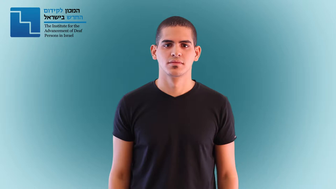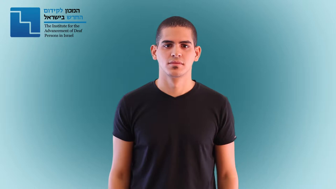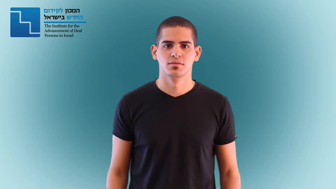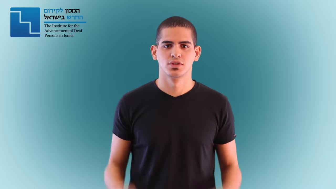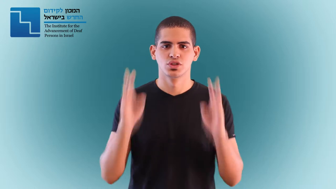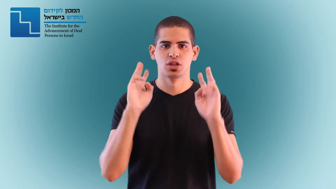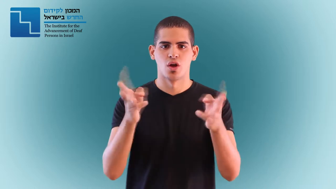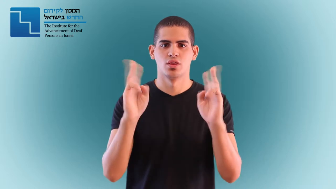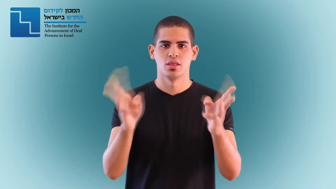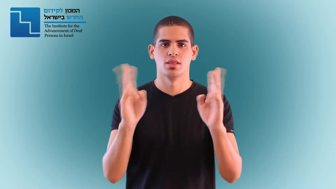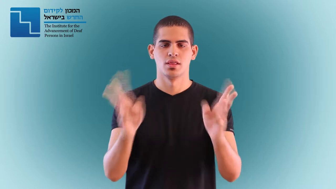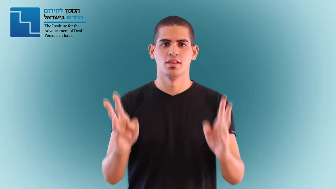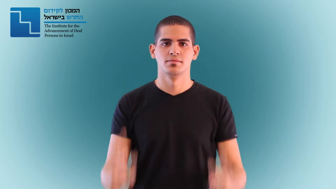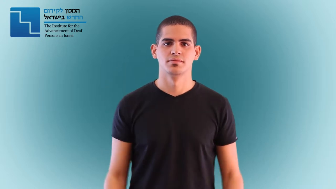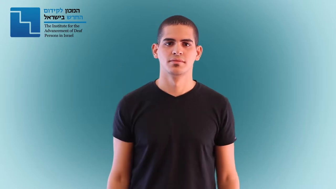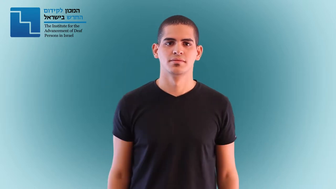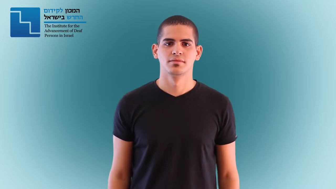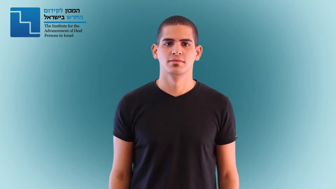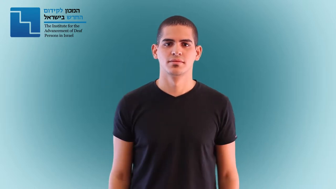שדרות